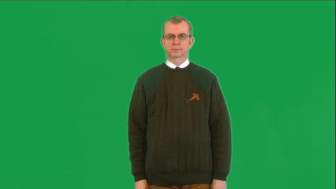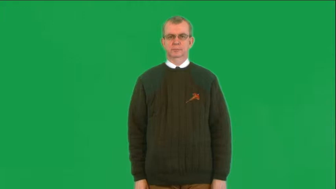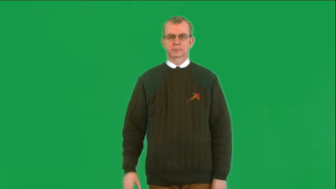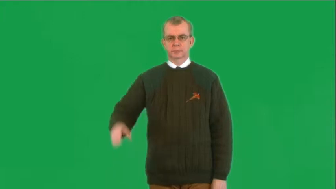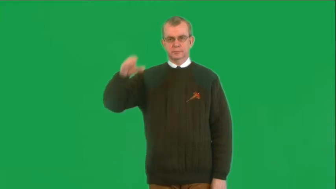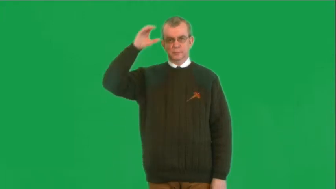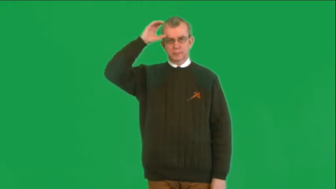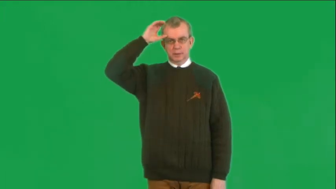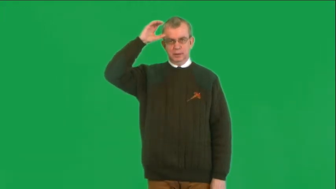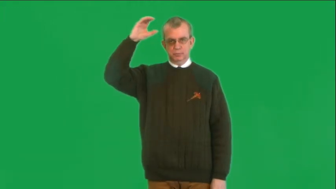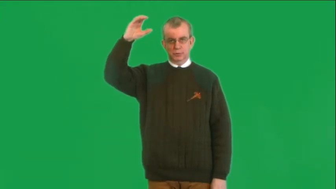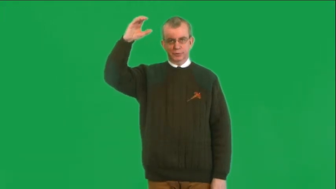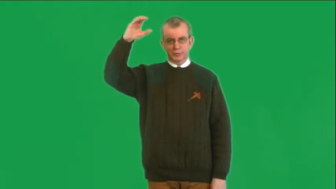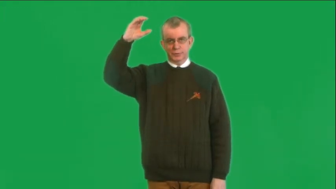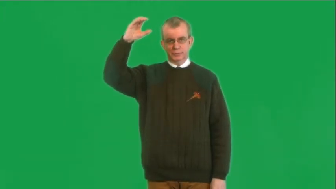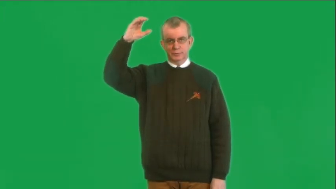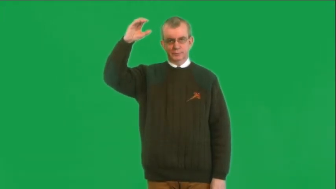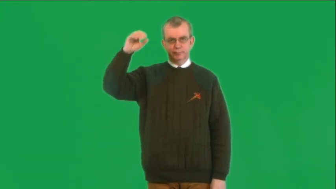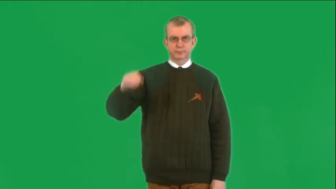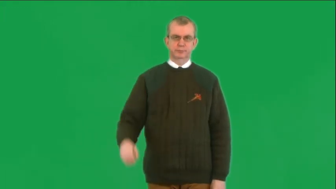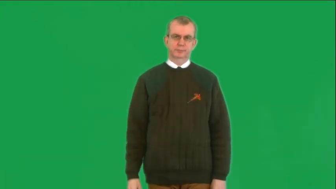autorski